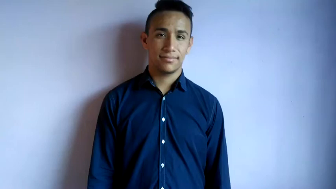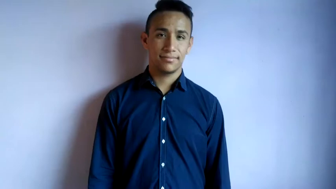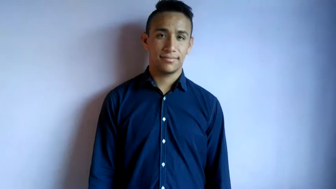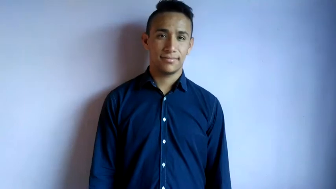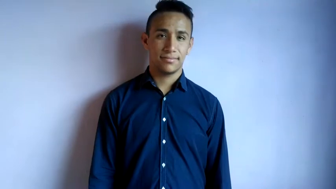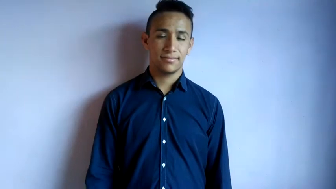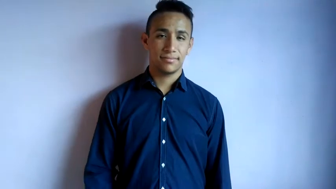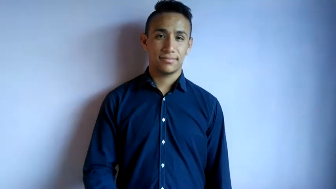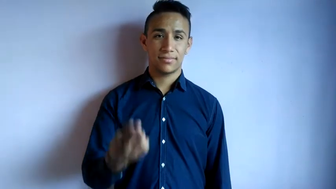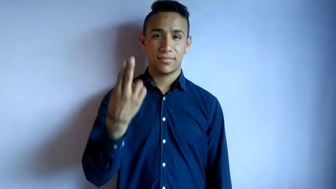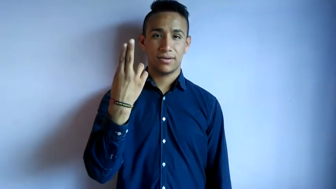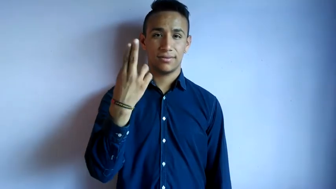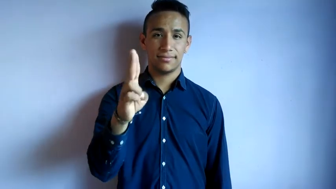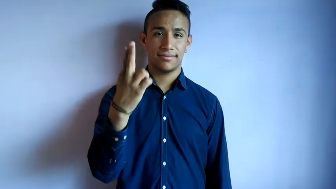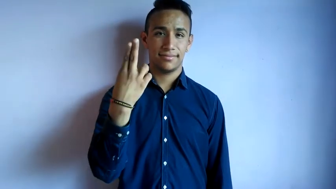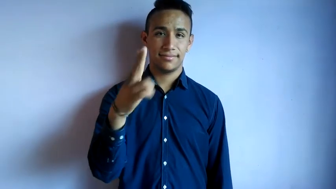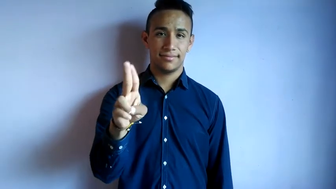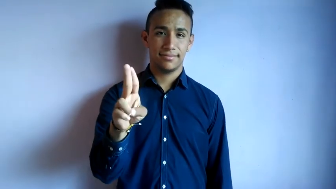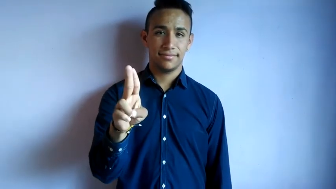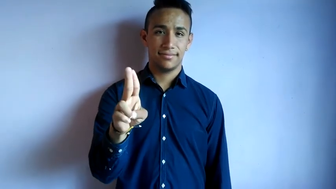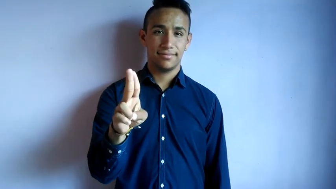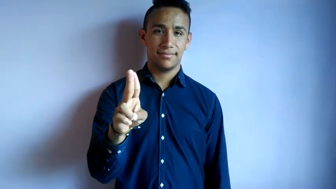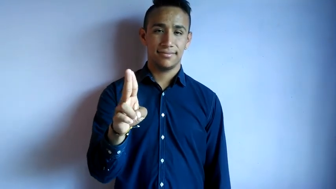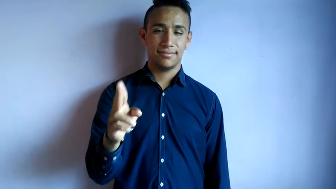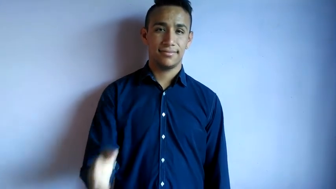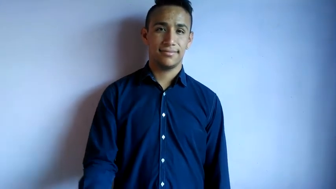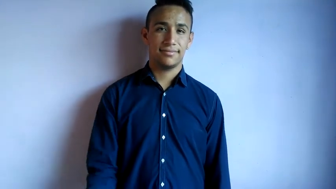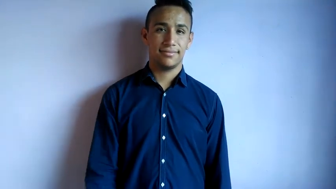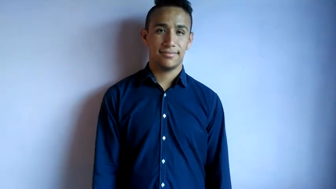noviembre